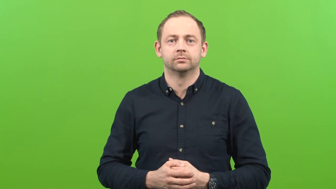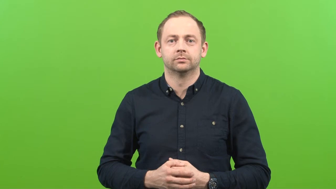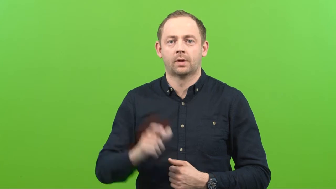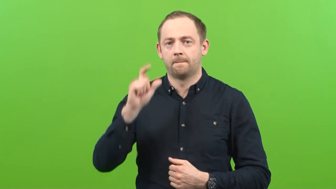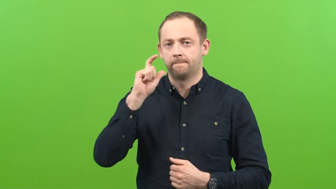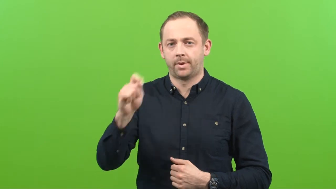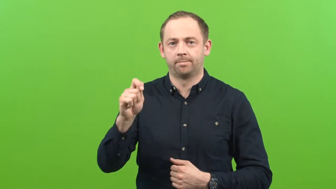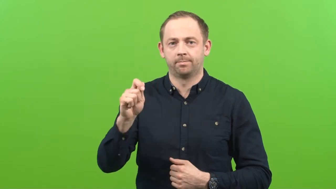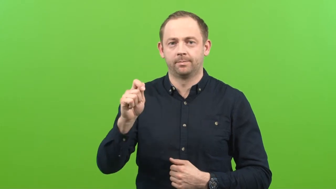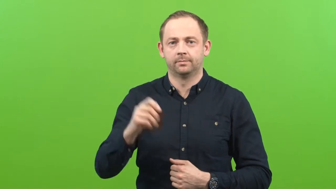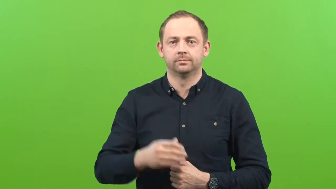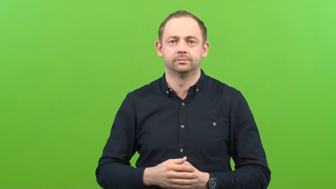Hraði